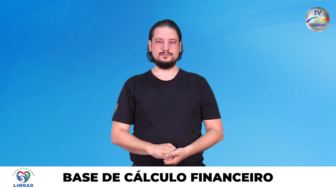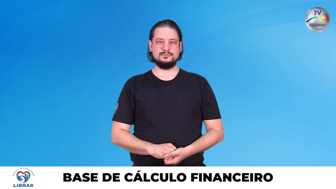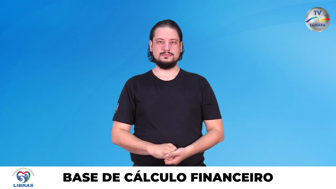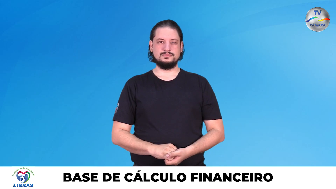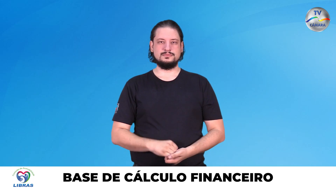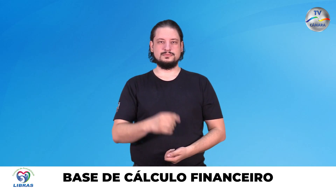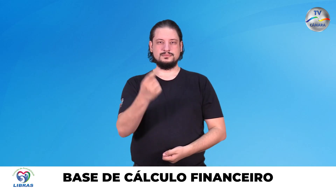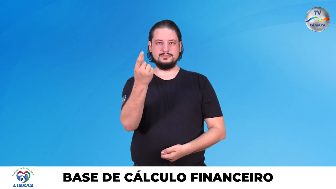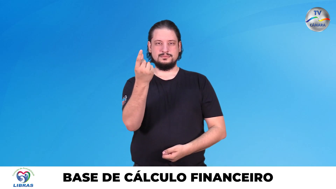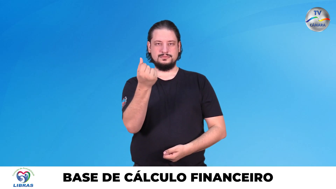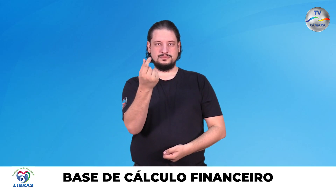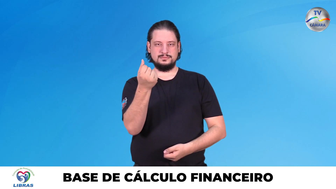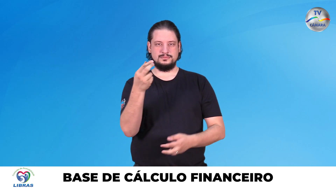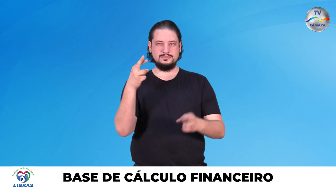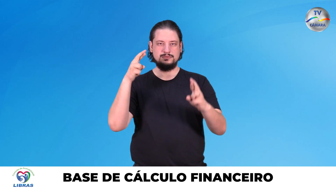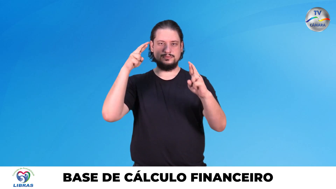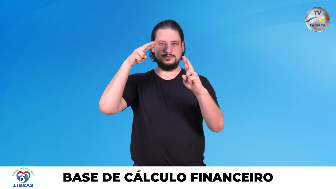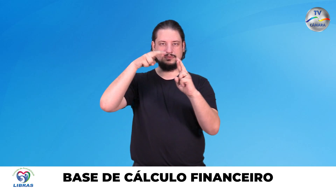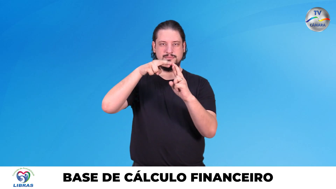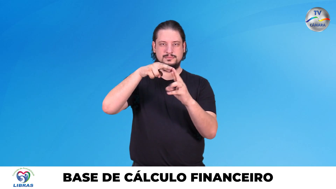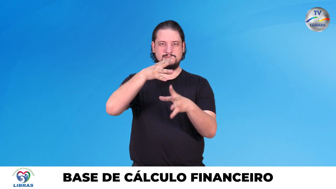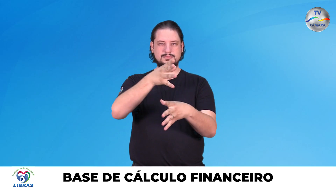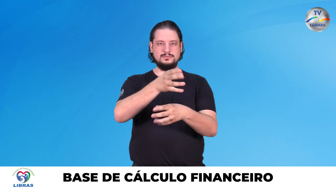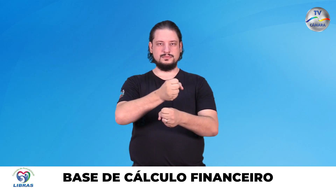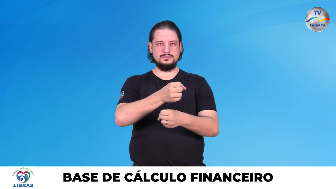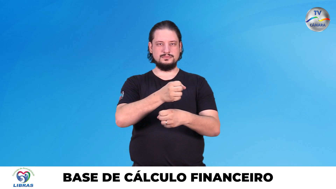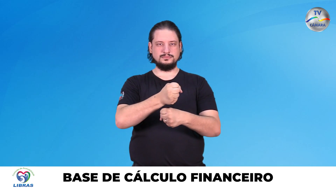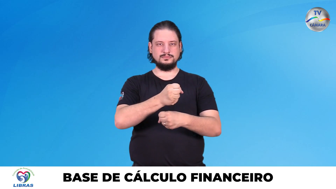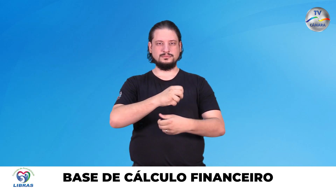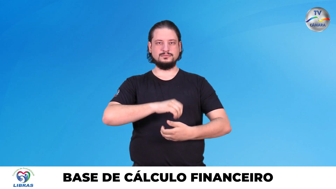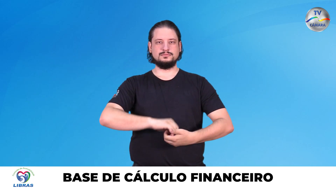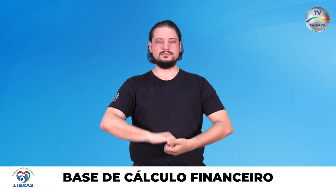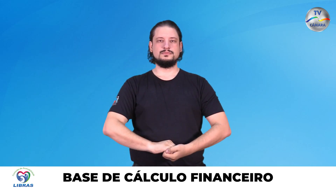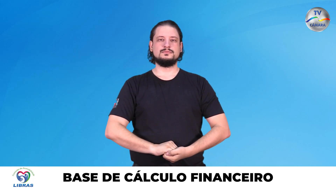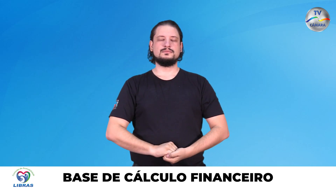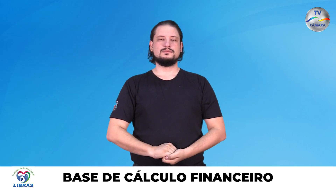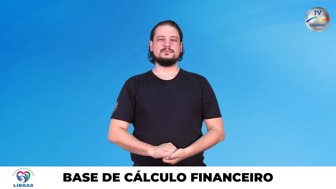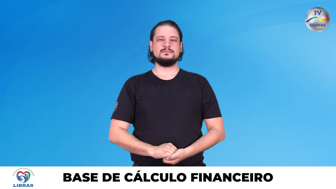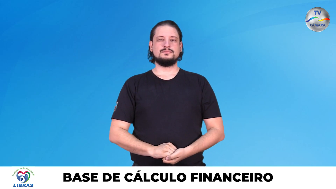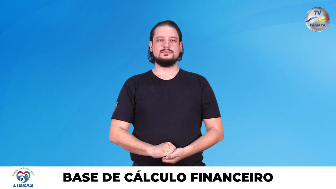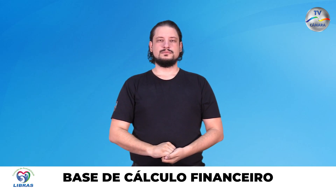Base de cálculo financeiro